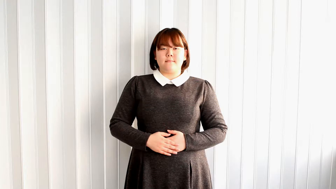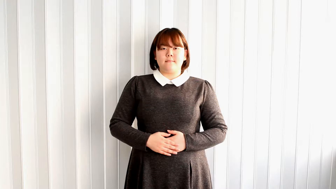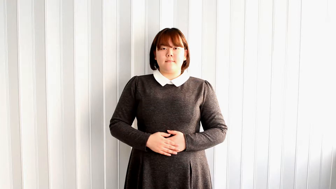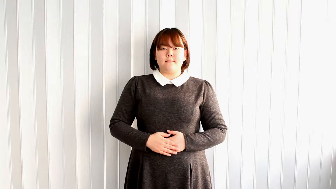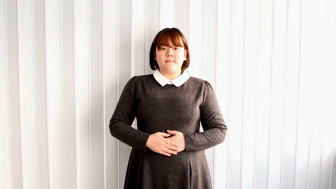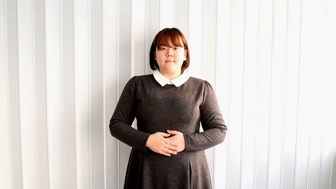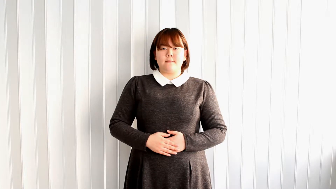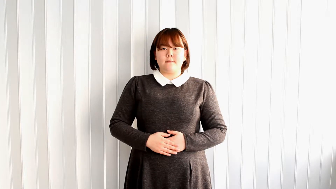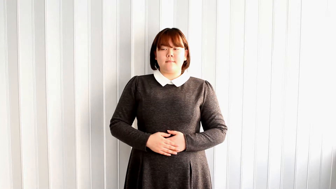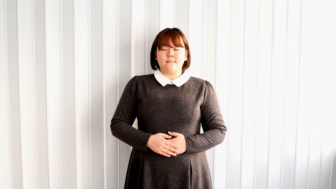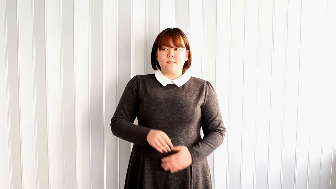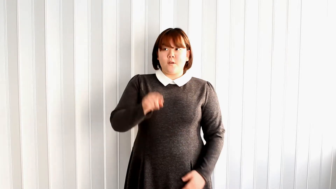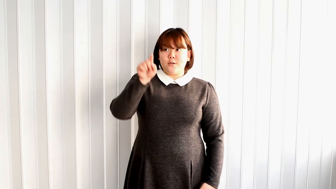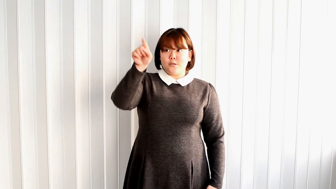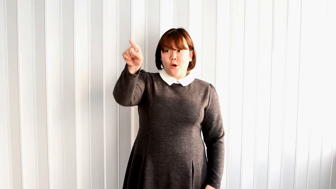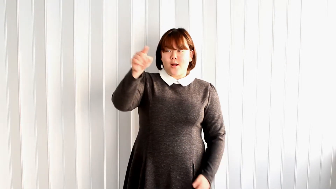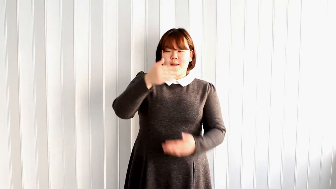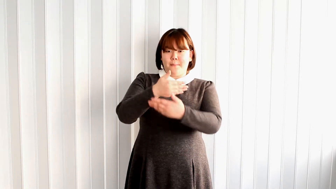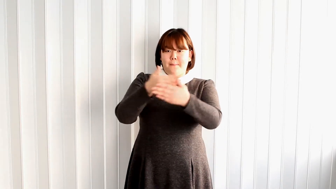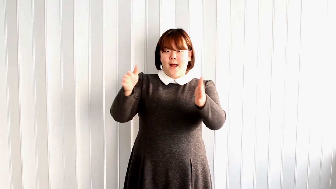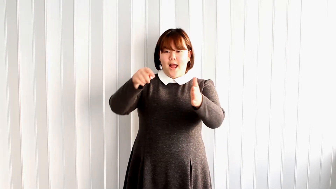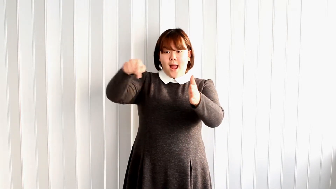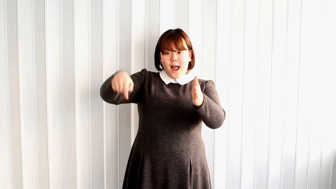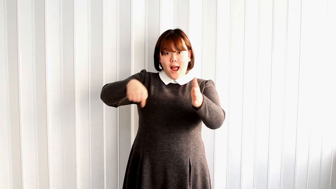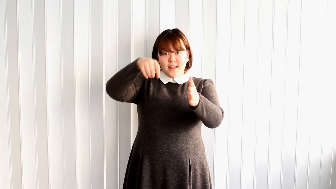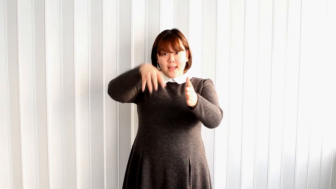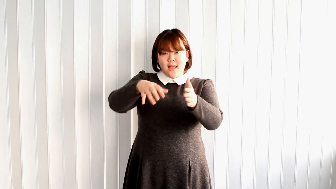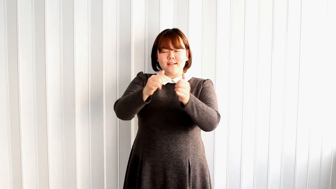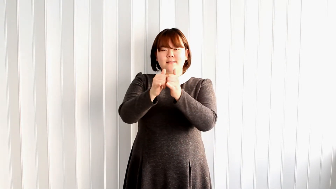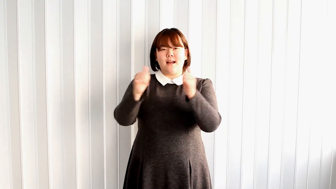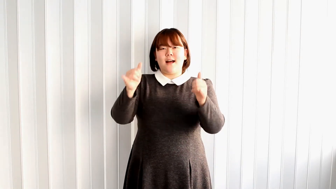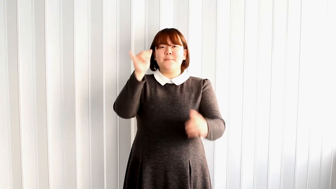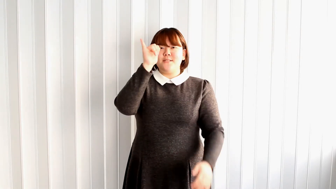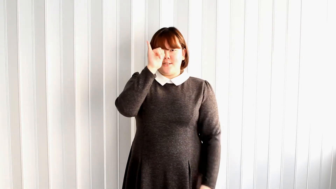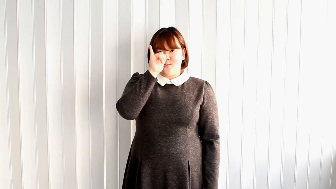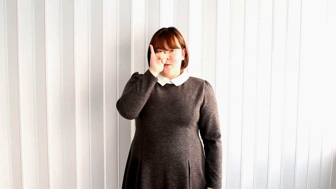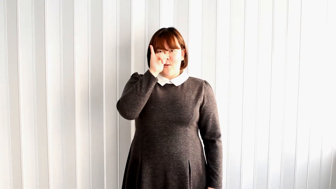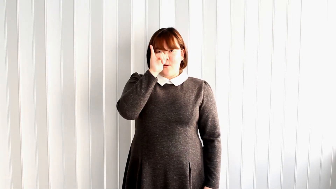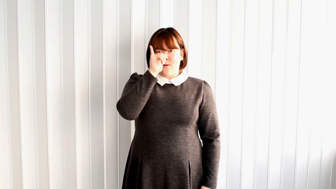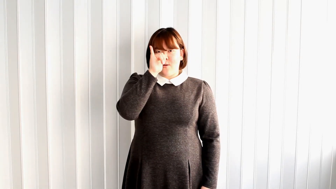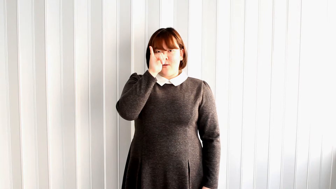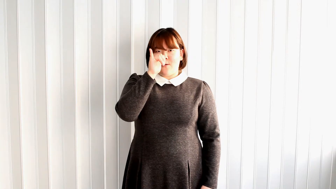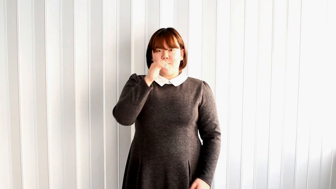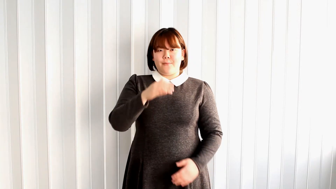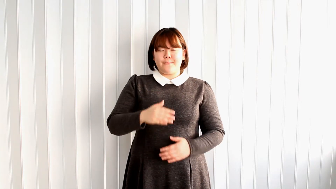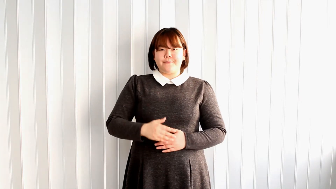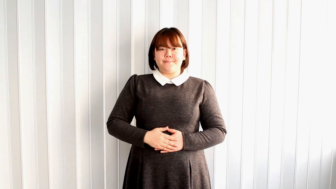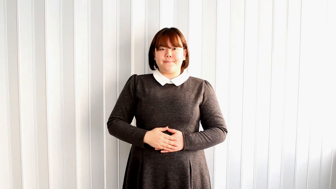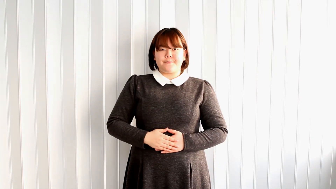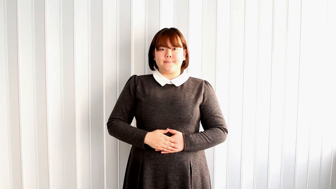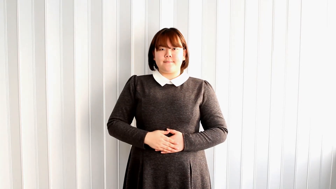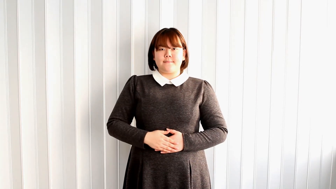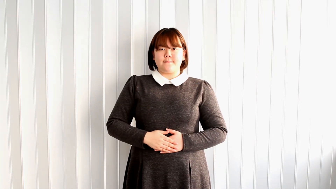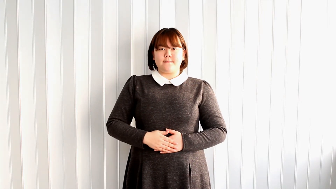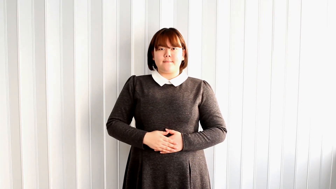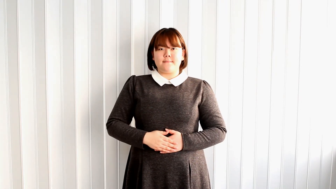저방에사람이있어